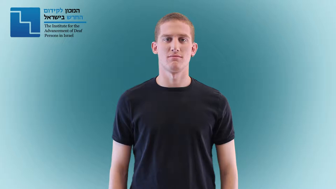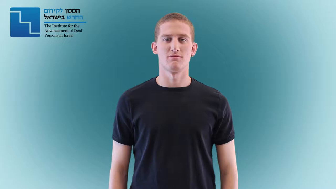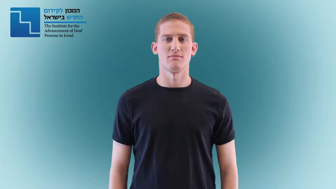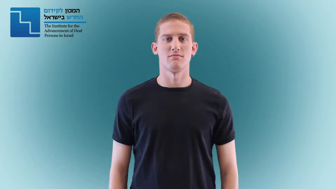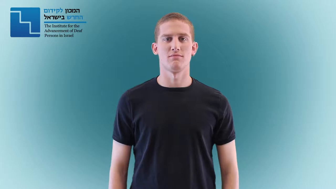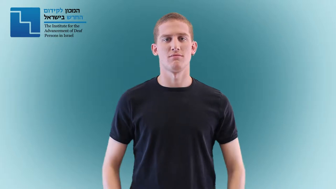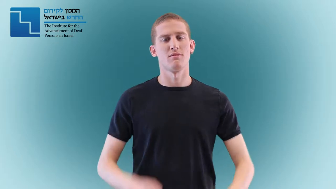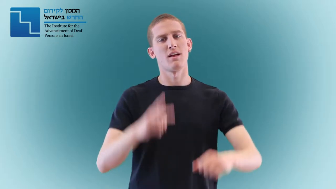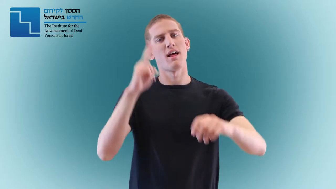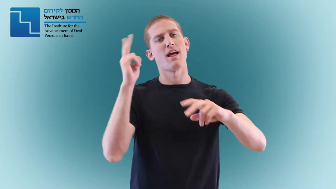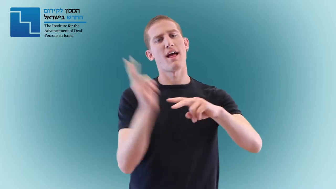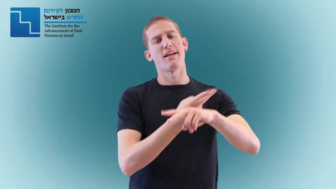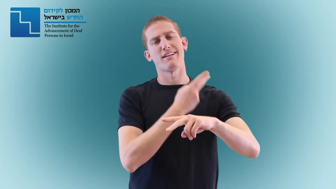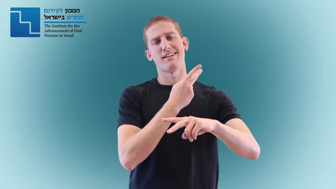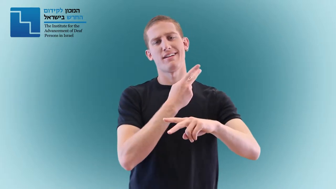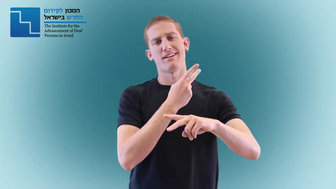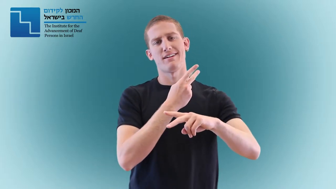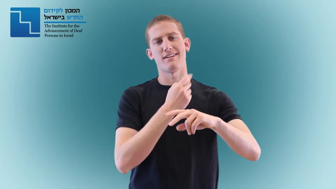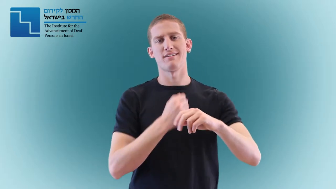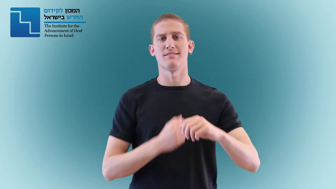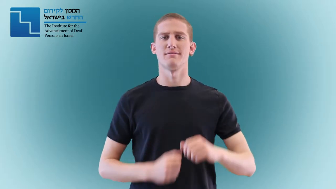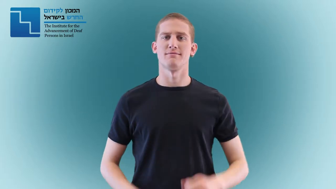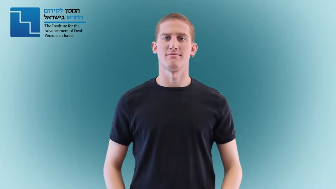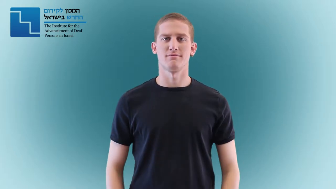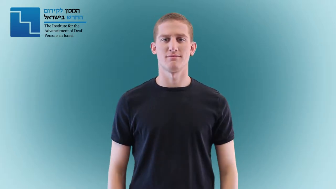רגיל